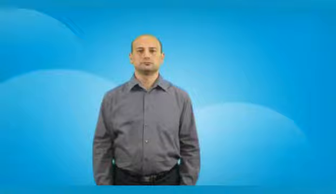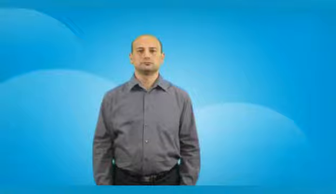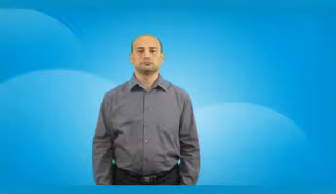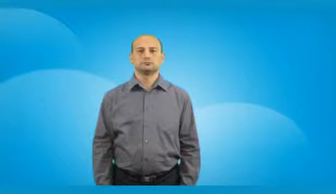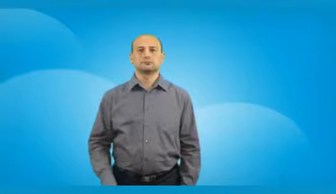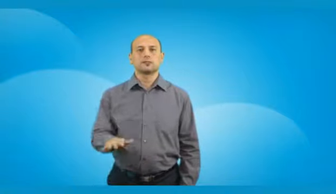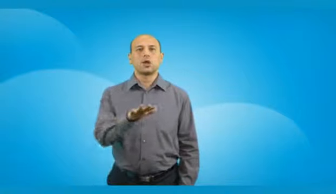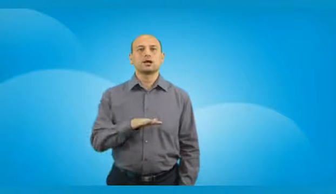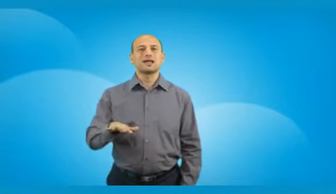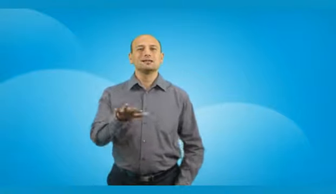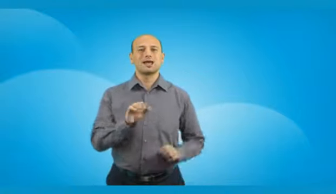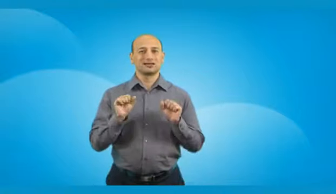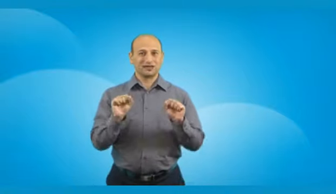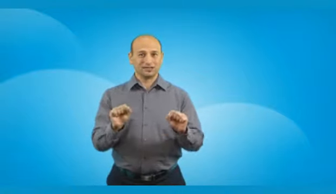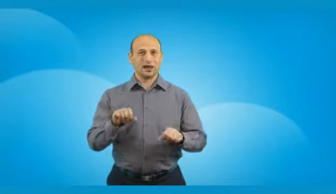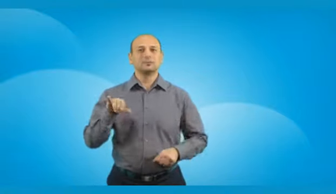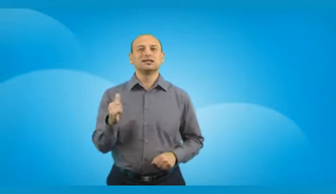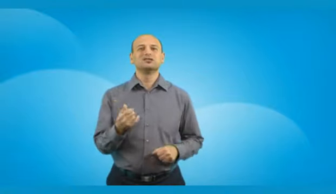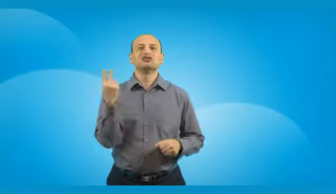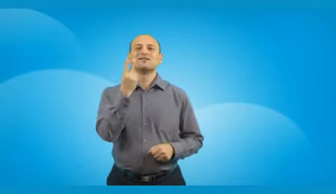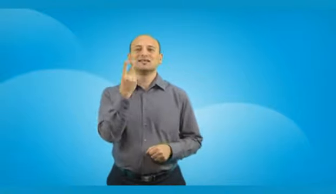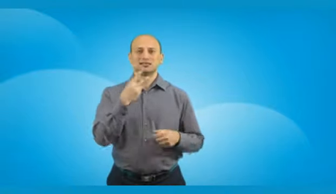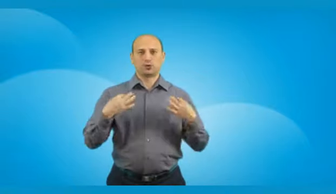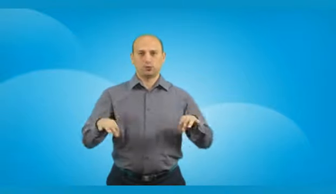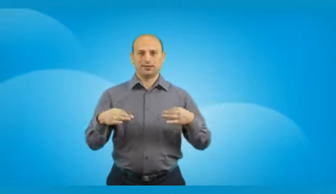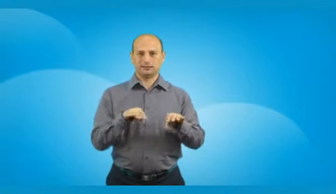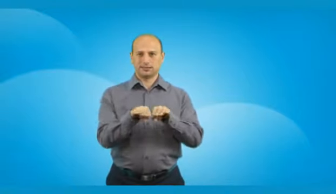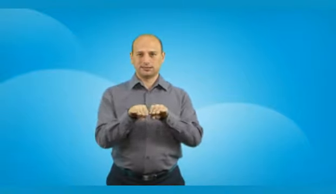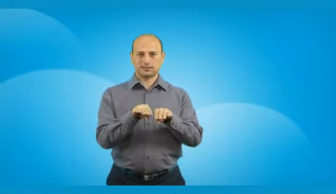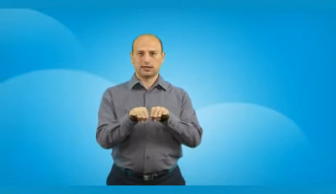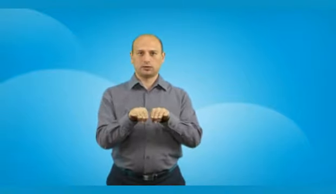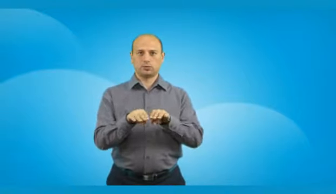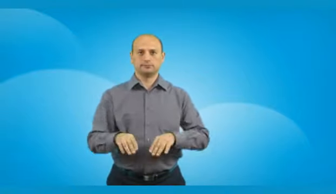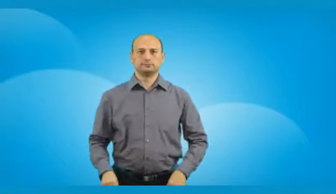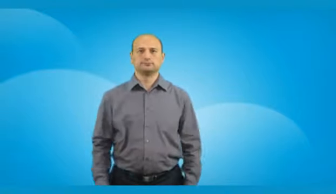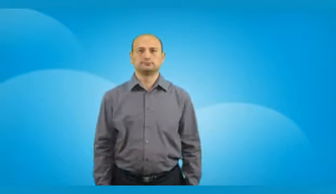Környezetvédelmi és Vízügyi Minisztérium